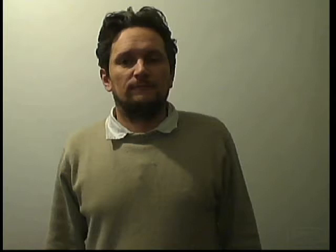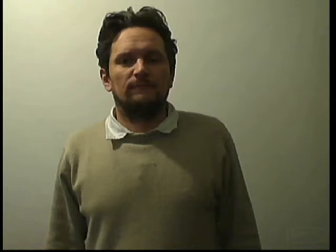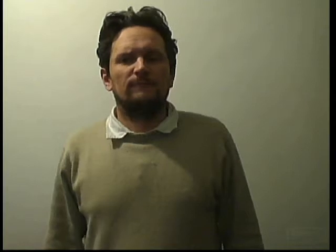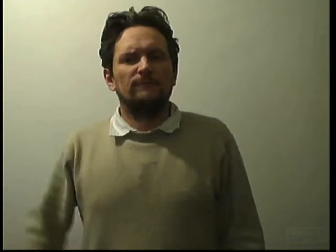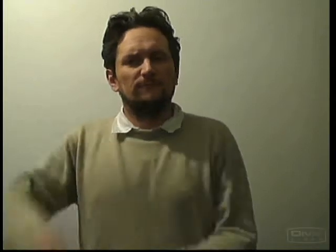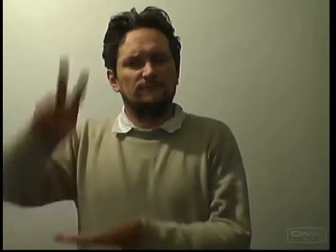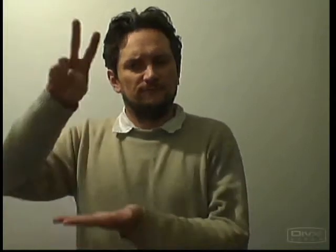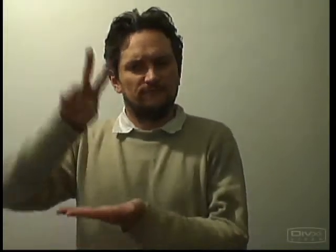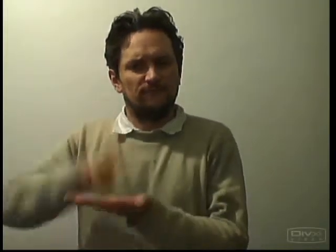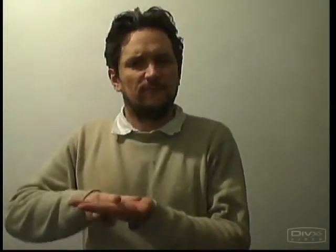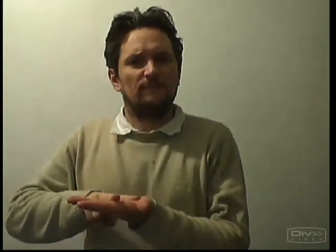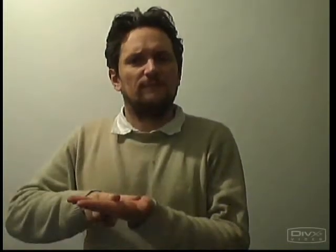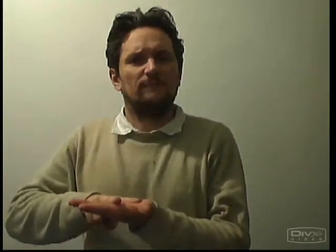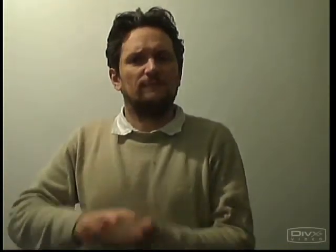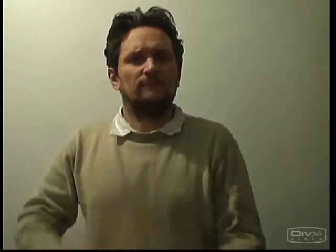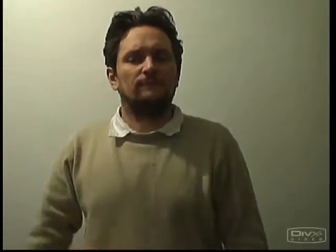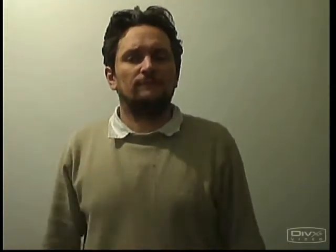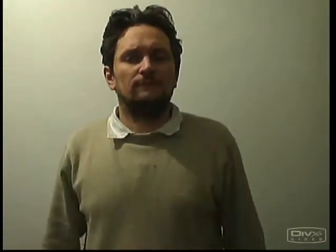Verite